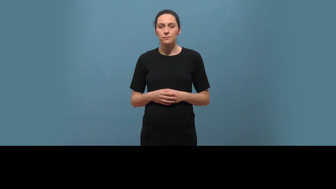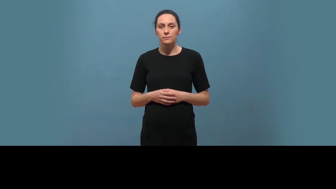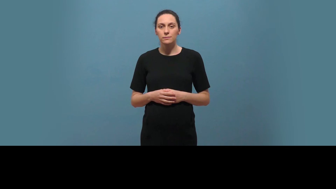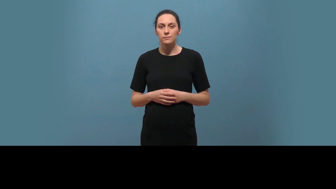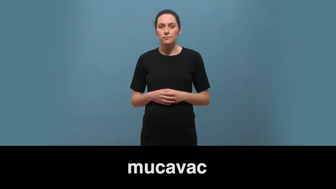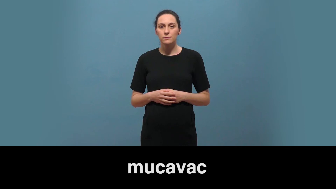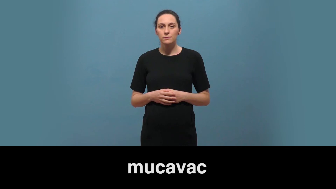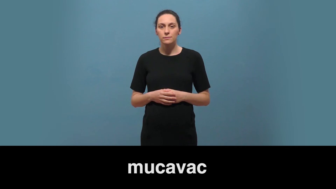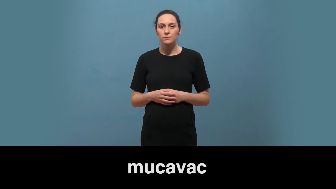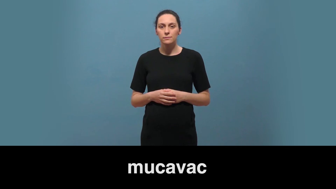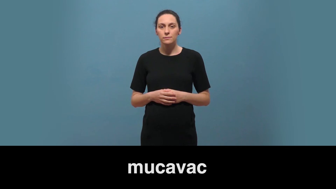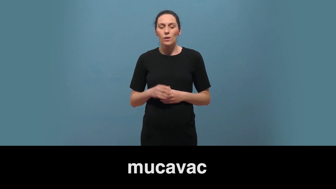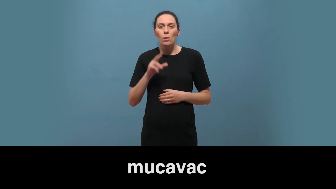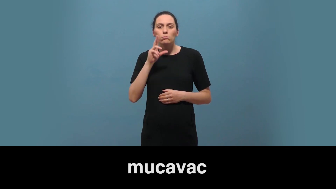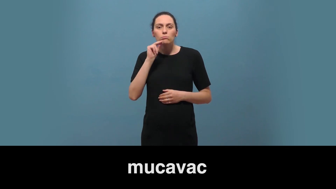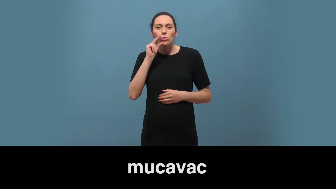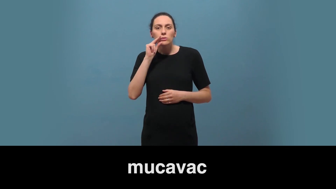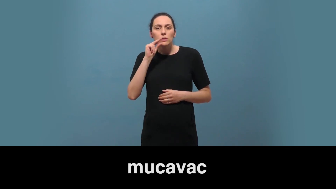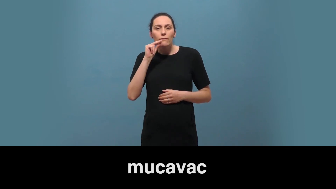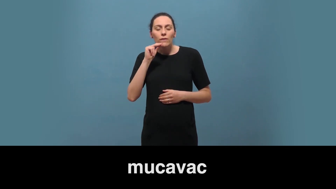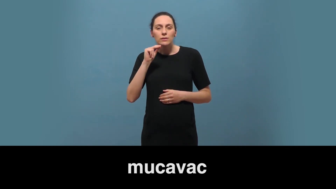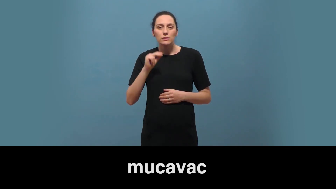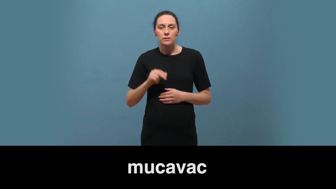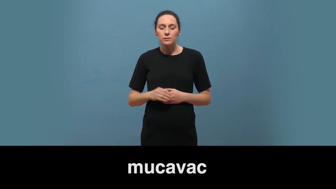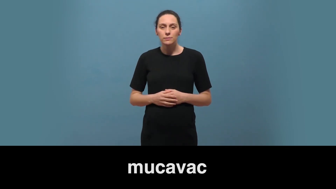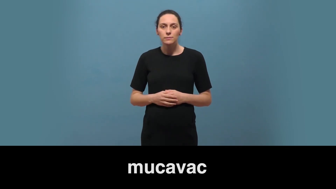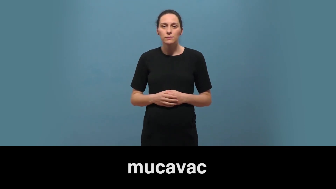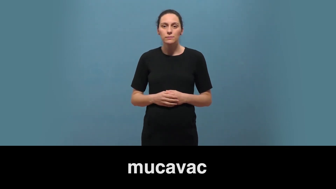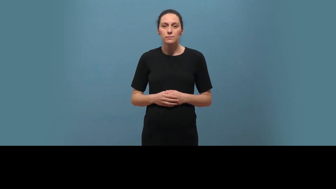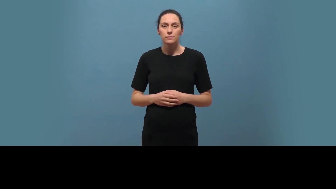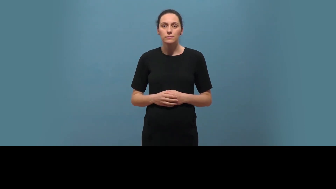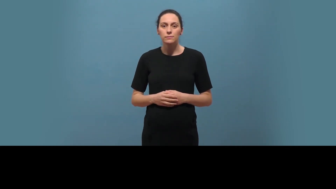mucavac